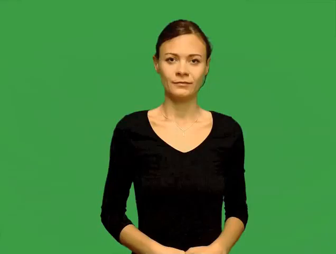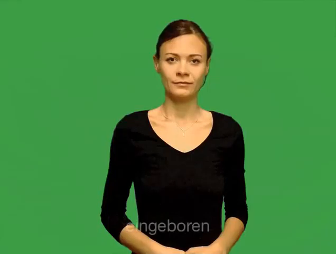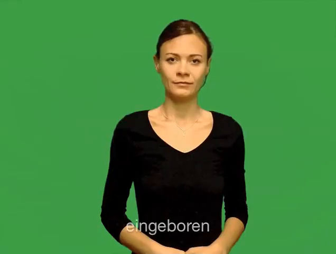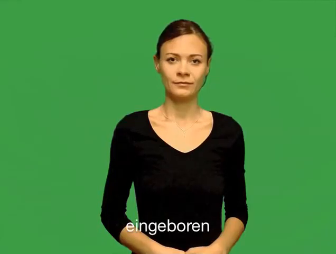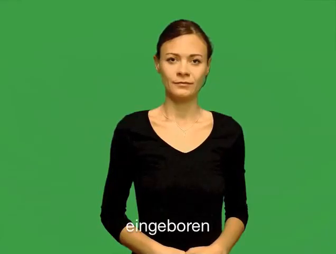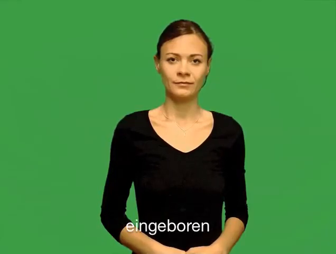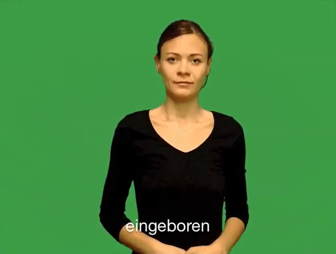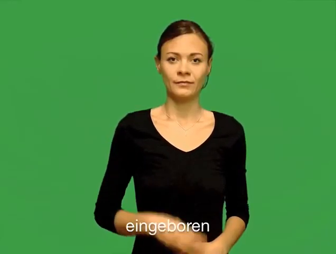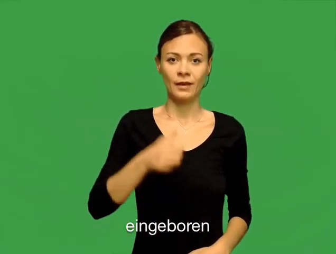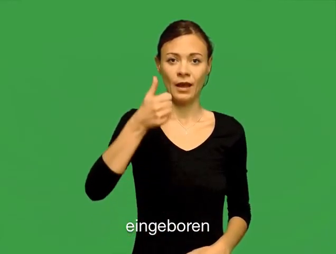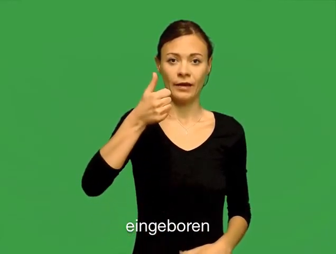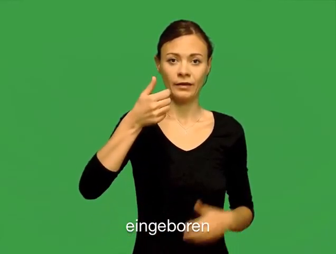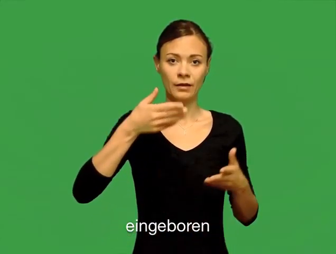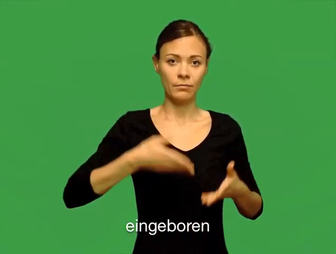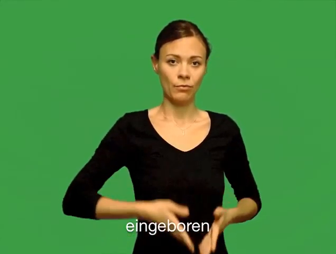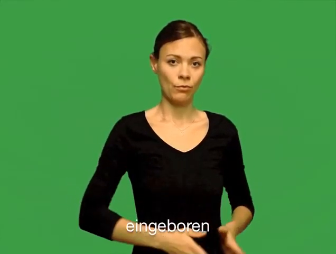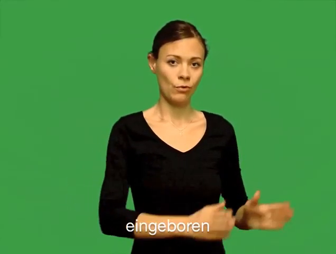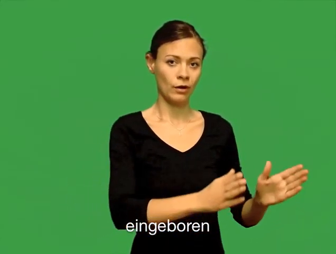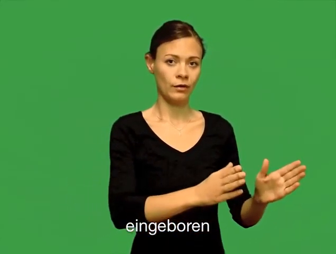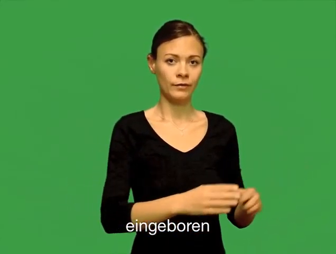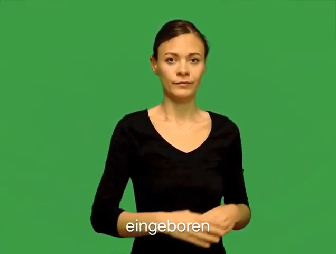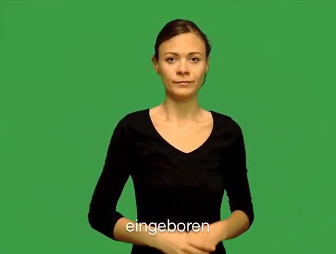eingeboren